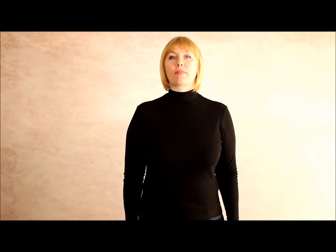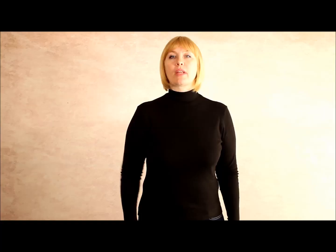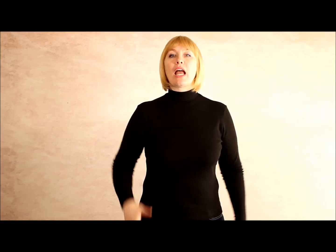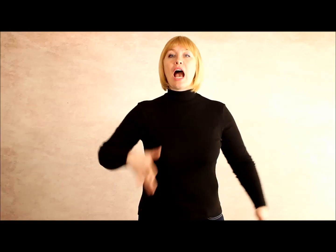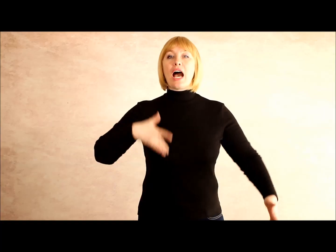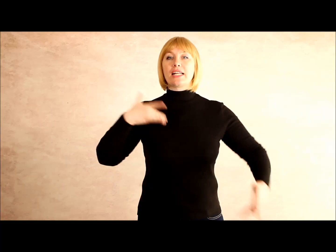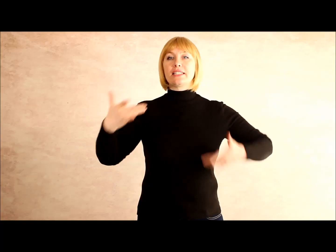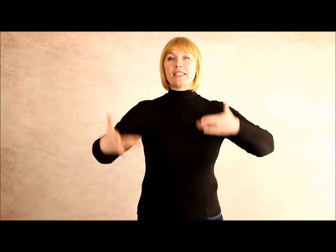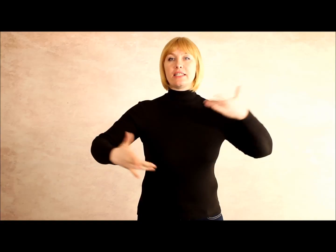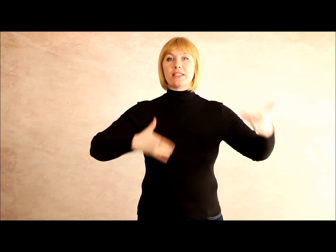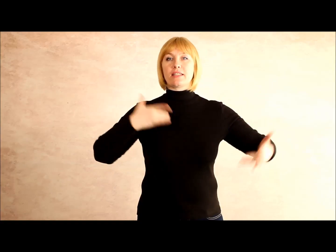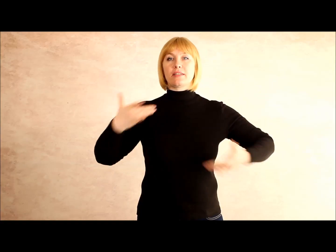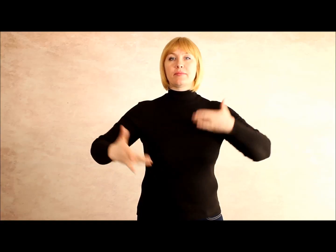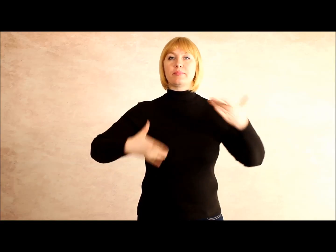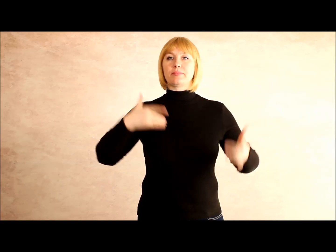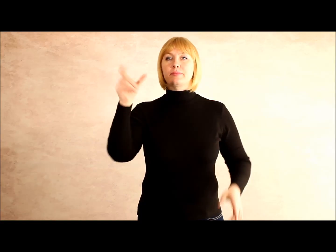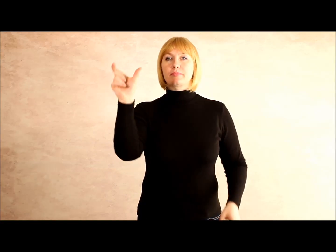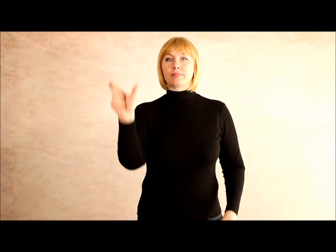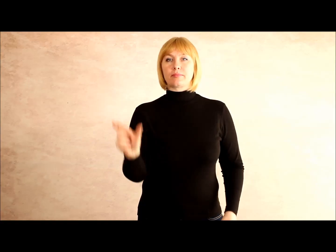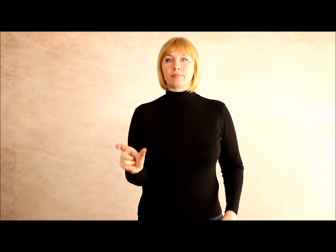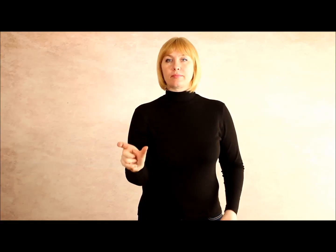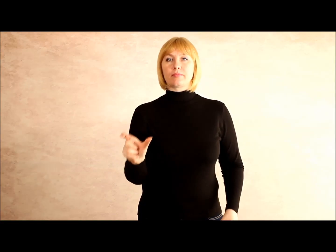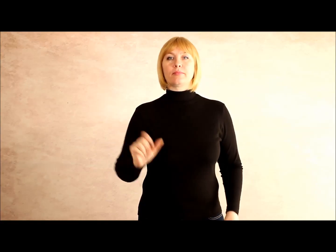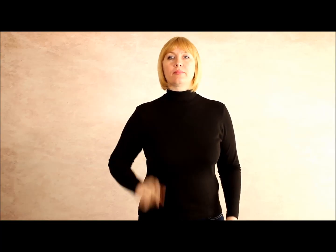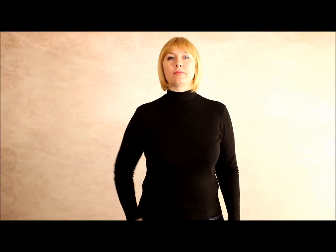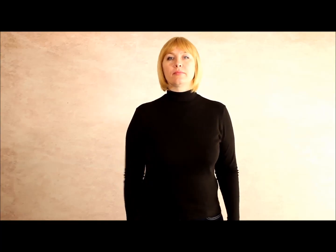Artist